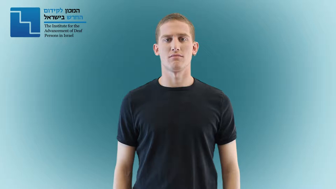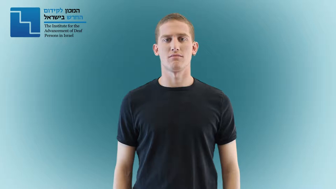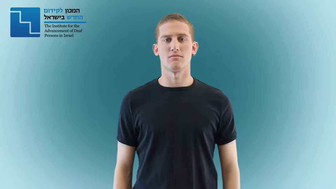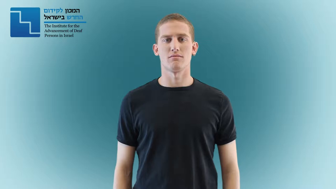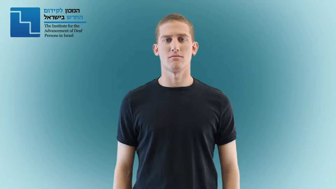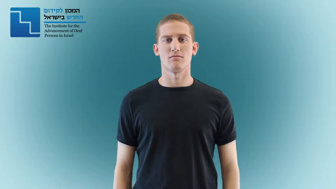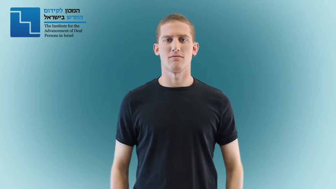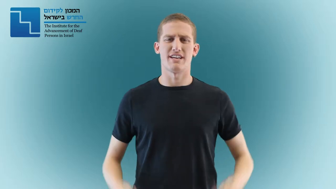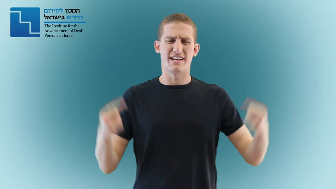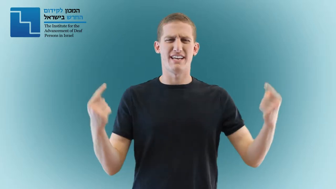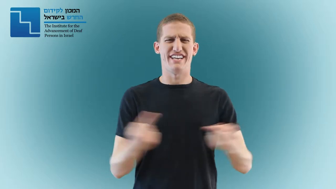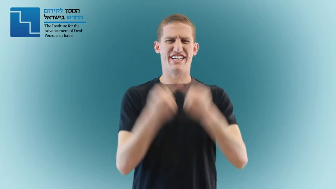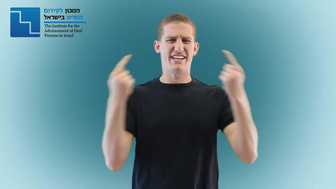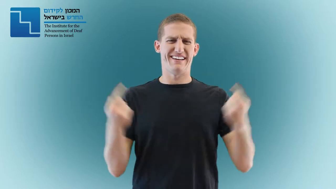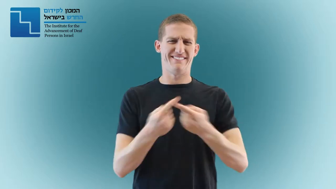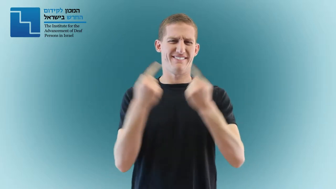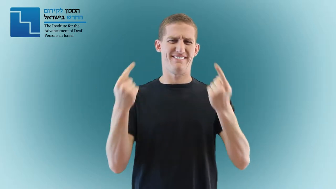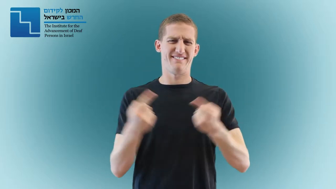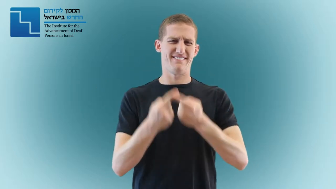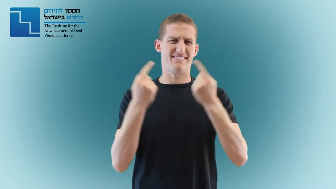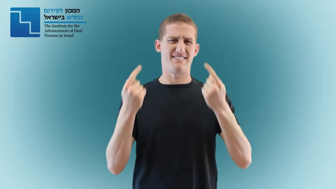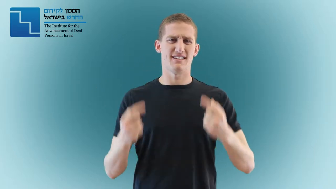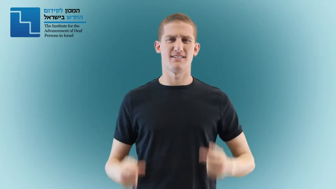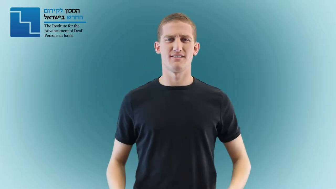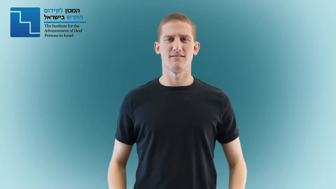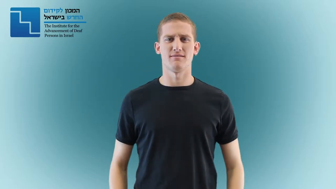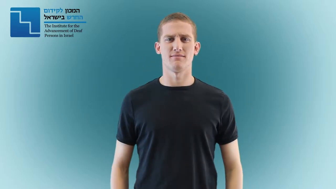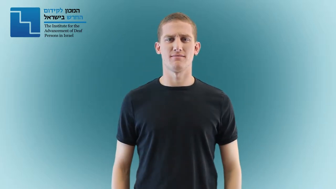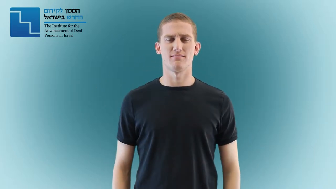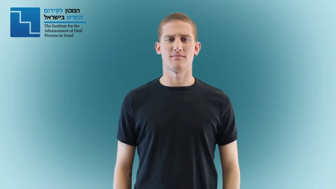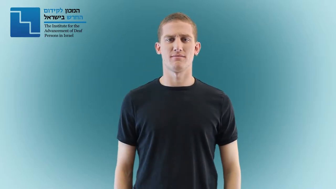ריב